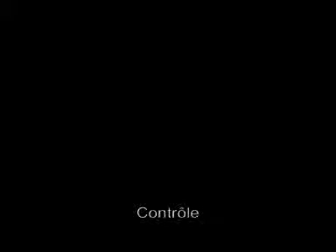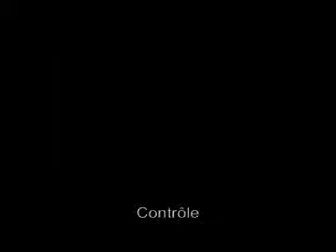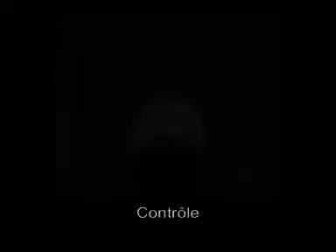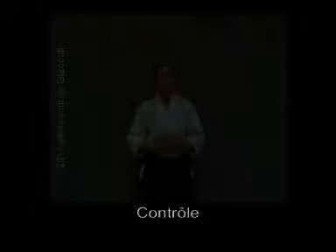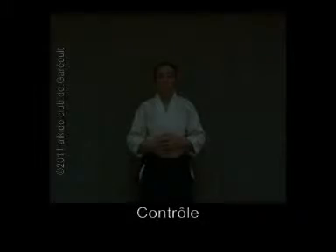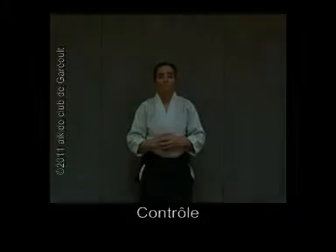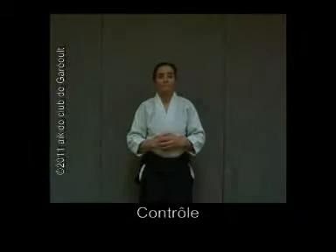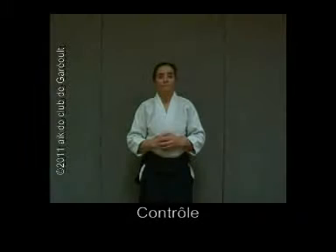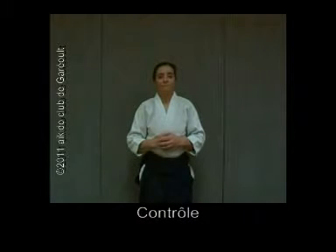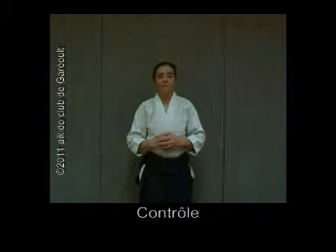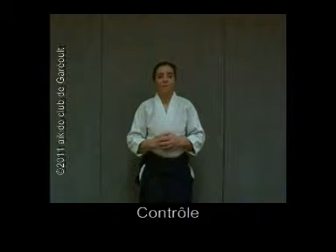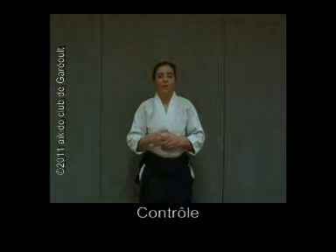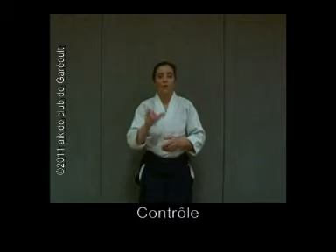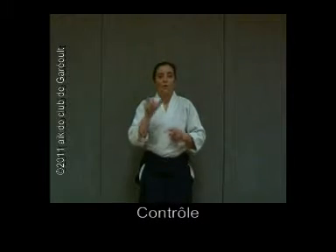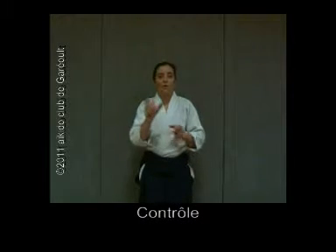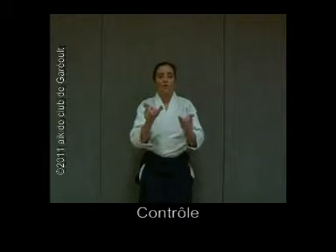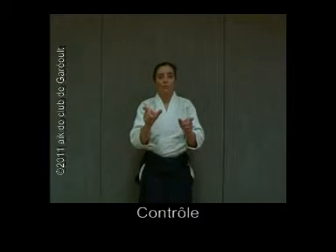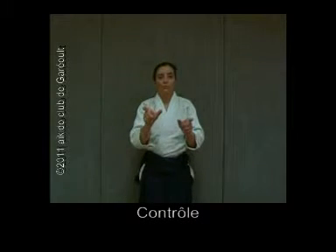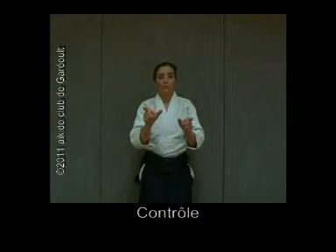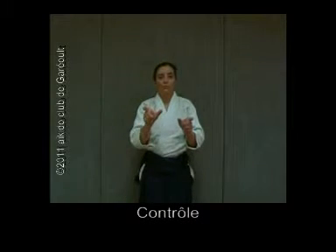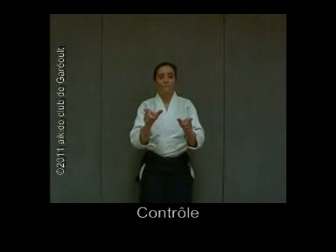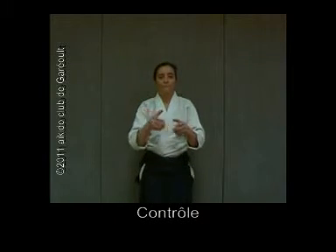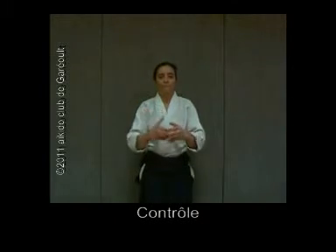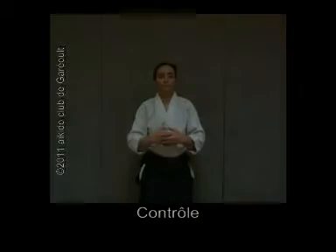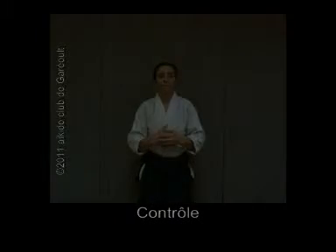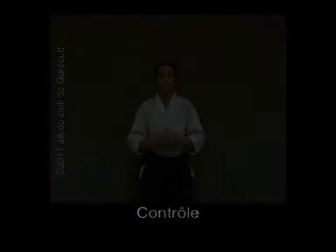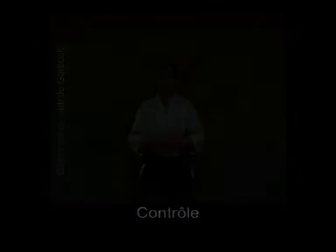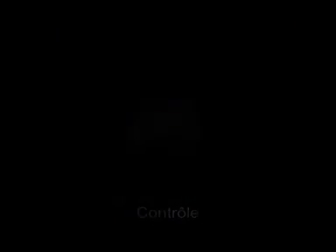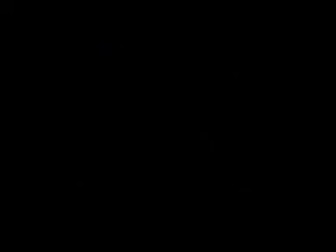Contrôle